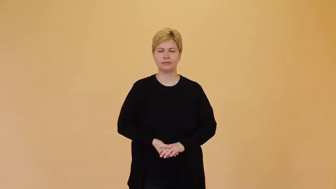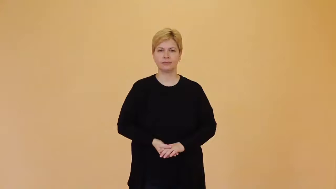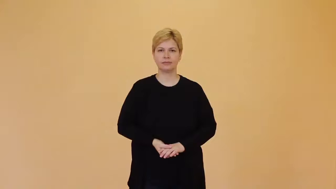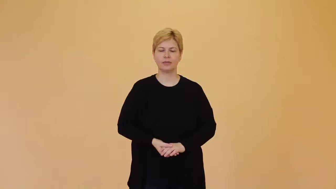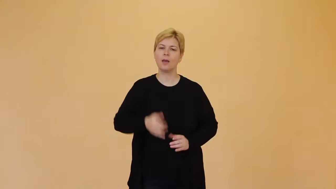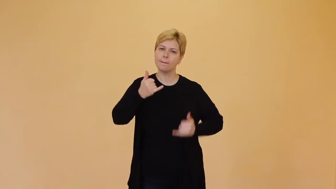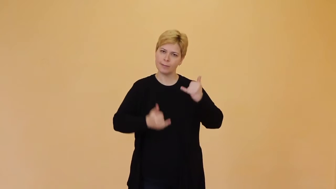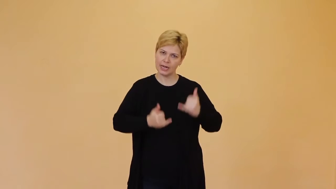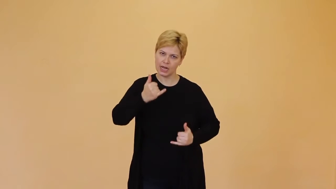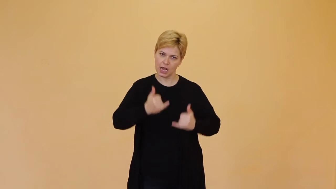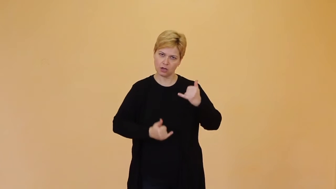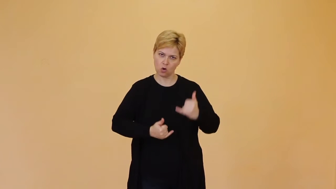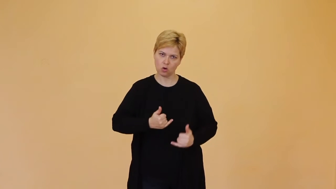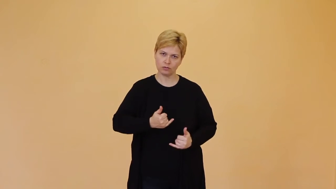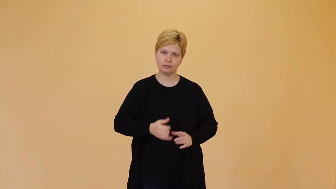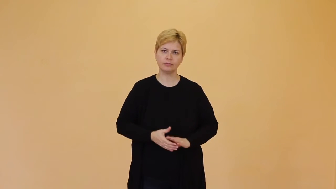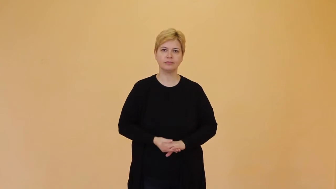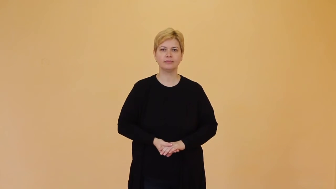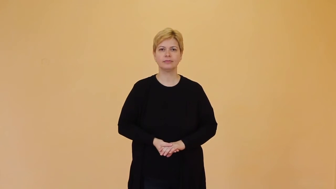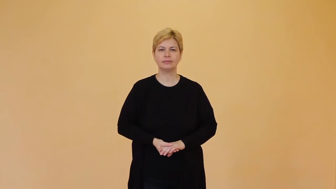mlieko